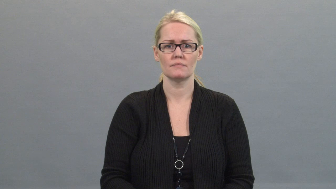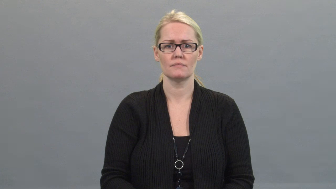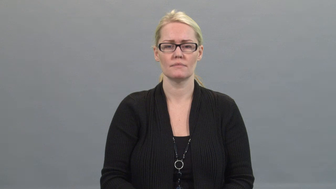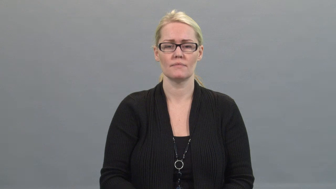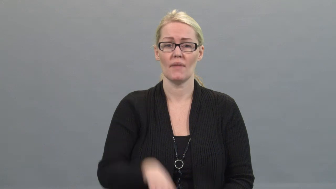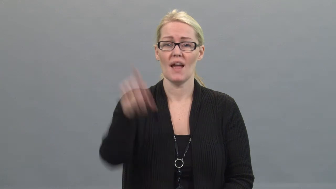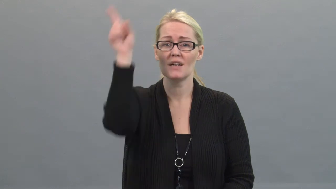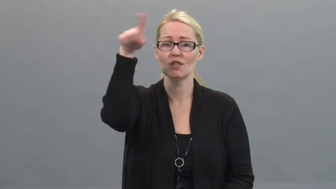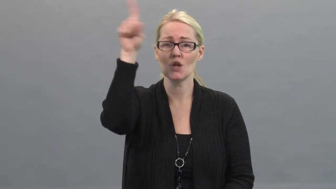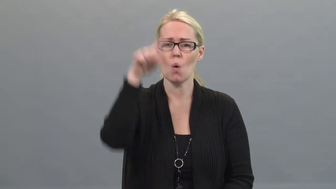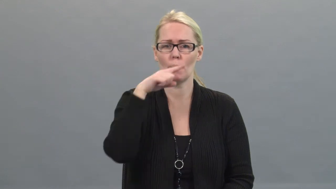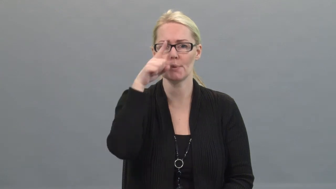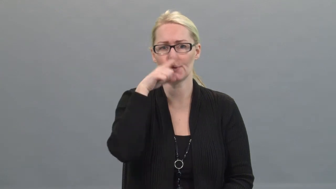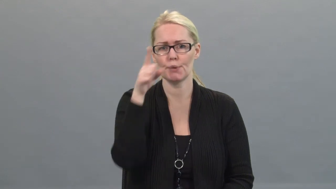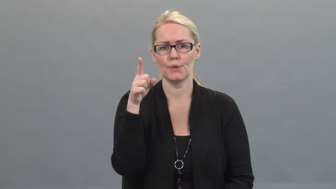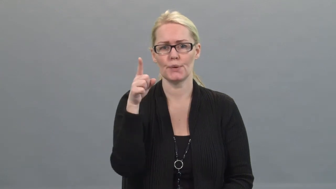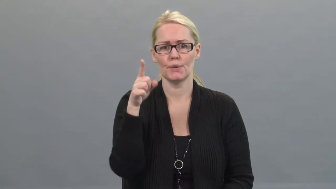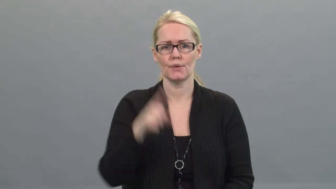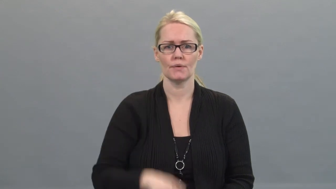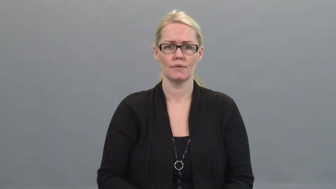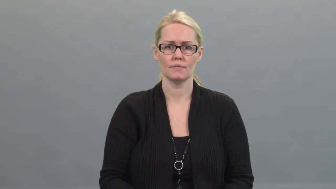Sólbruni